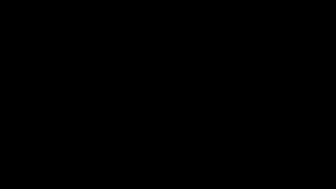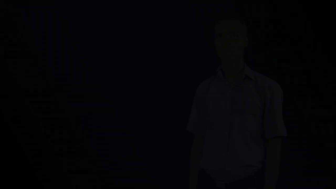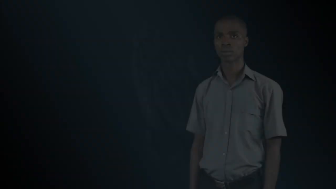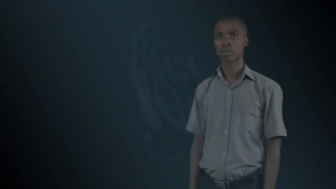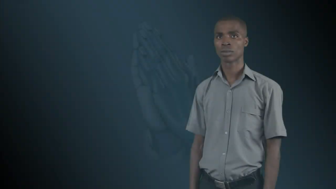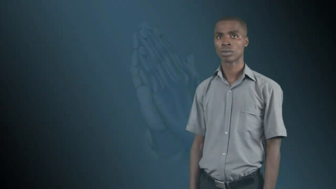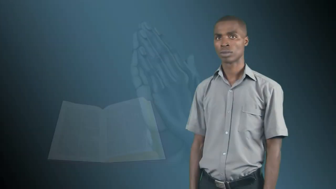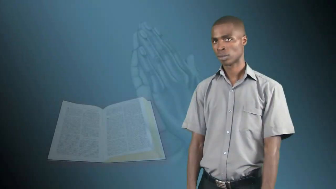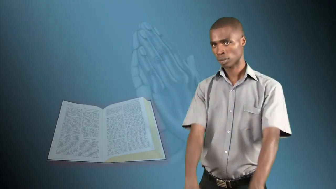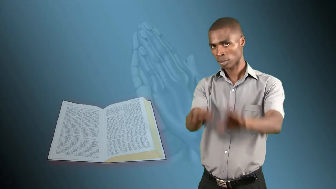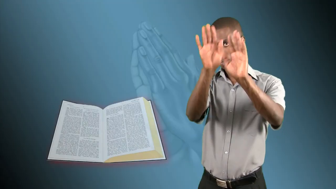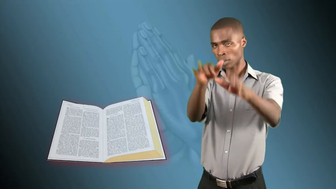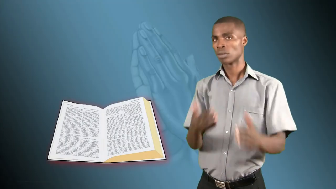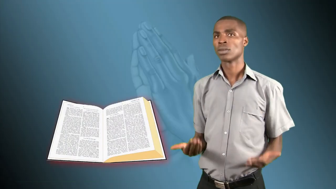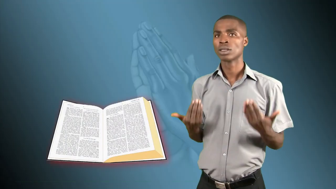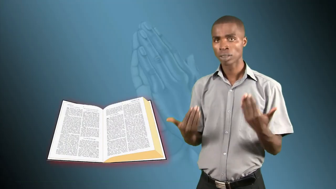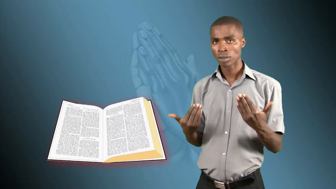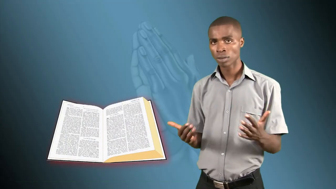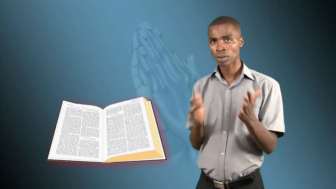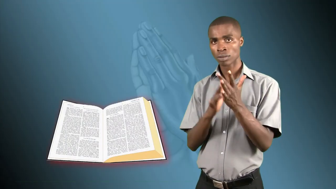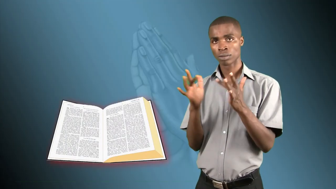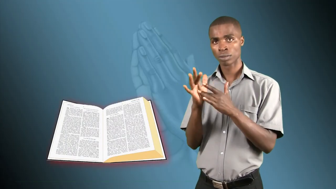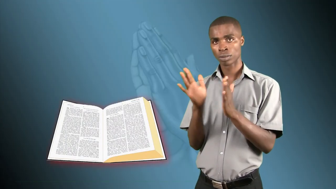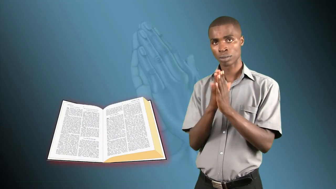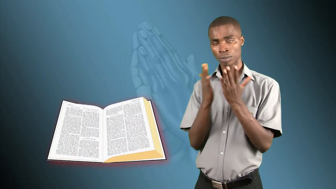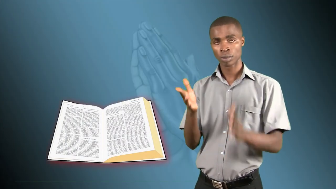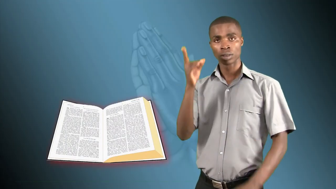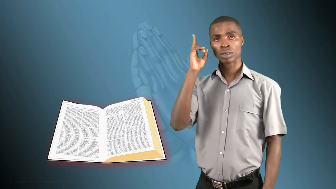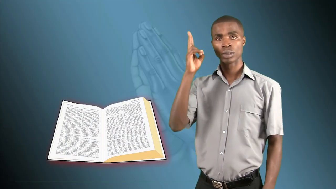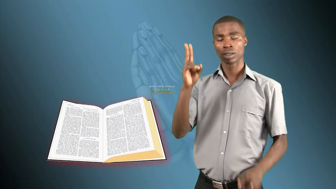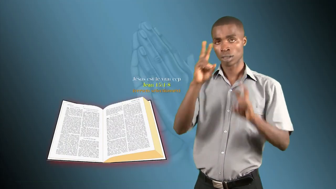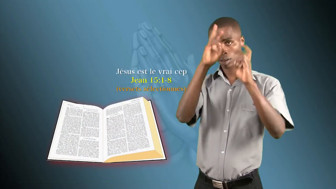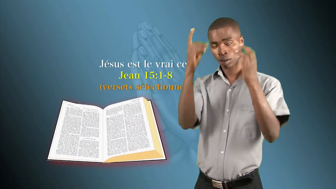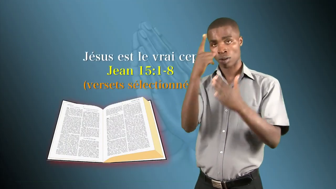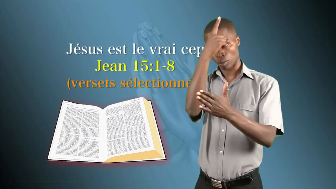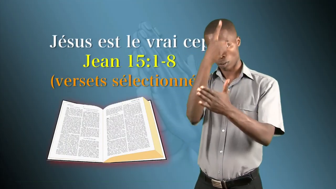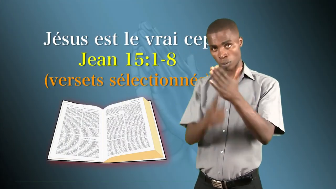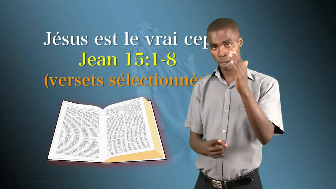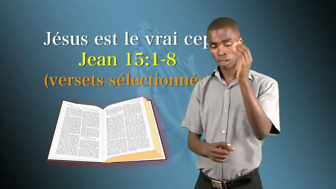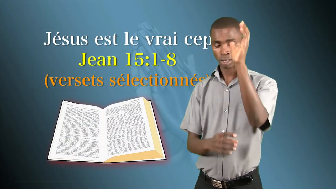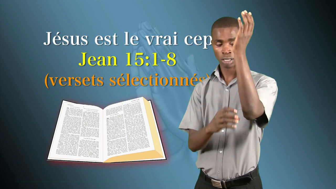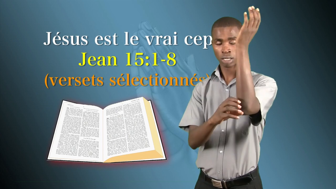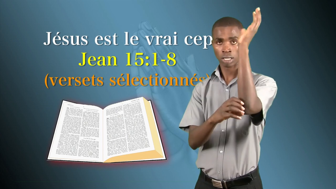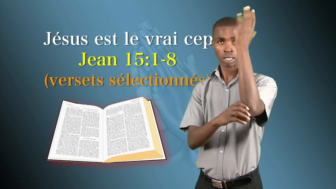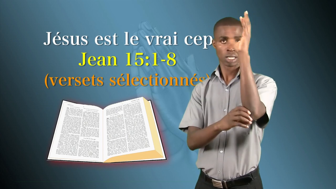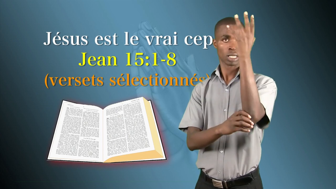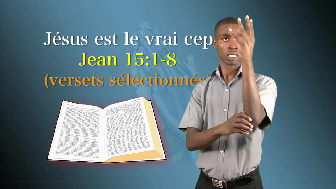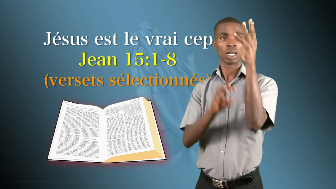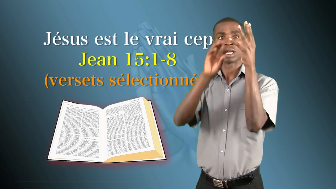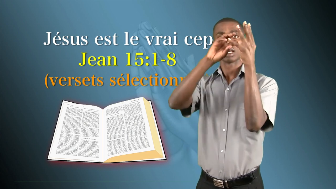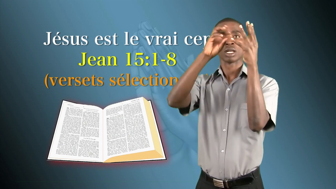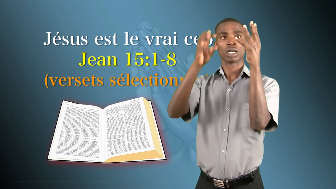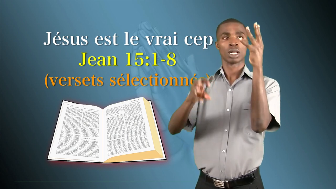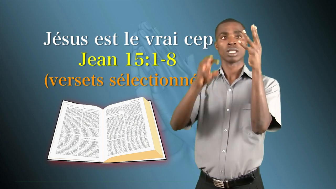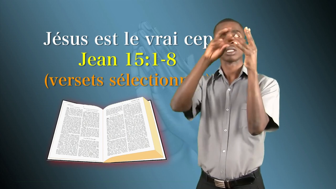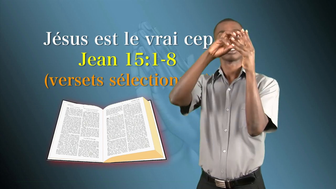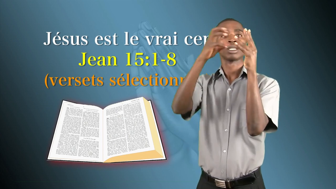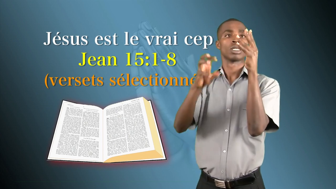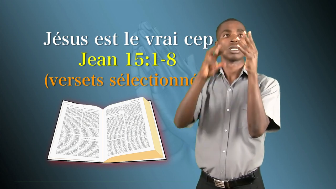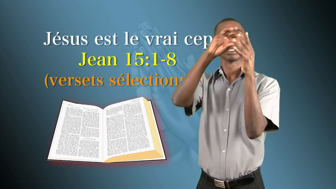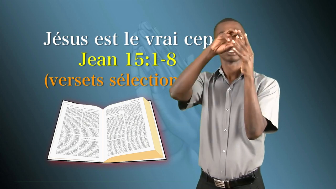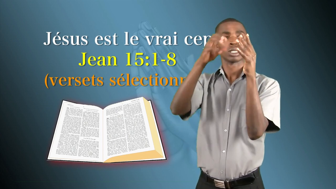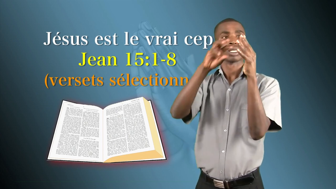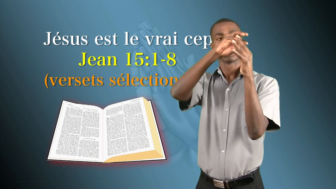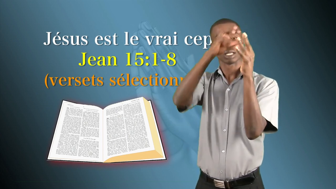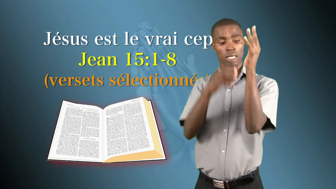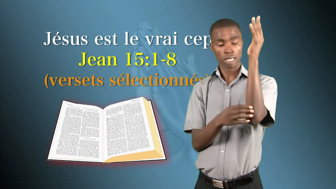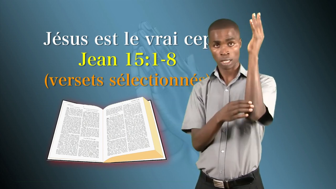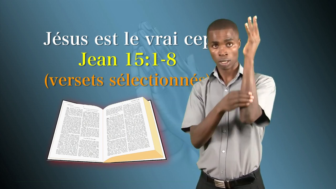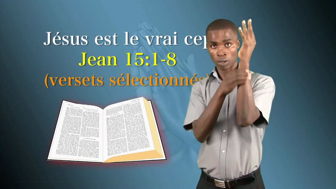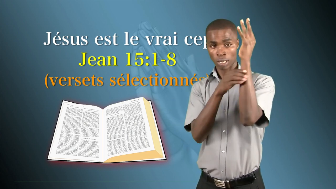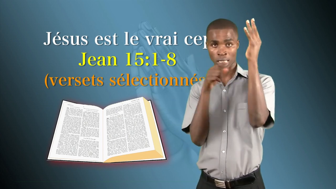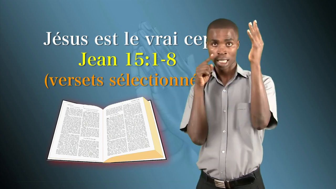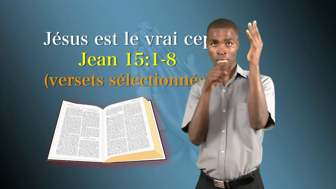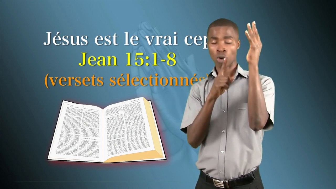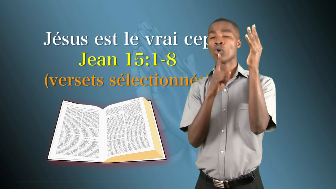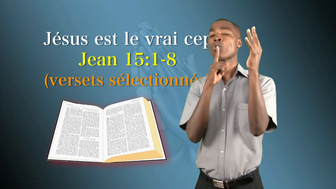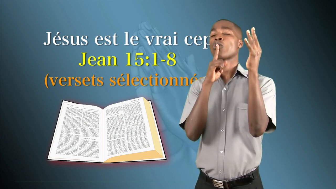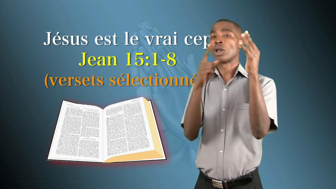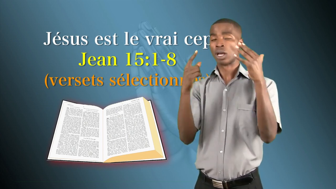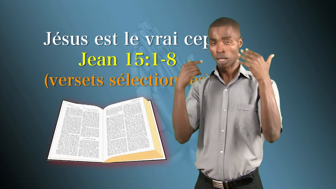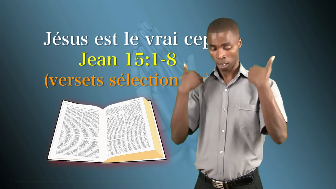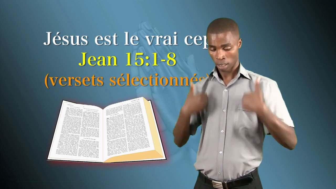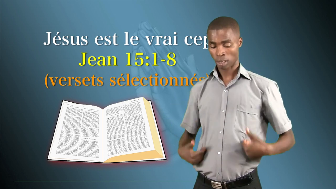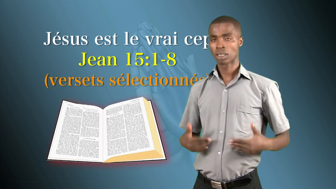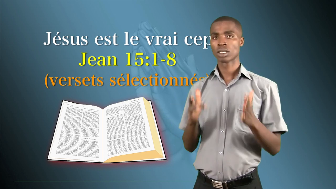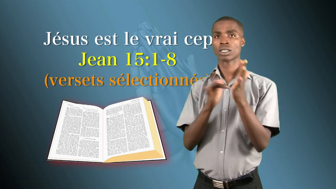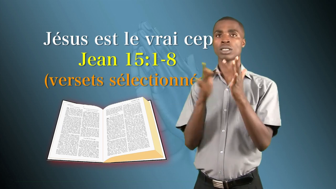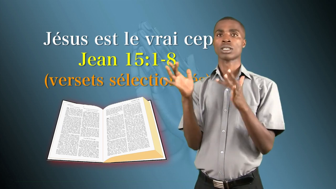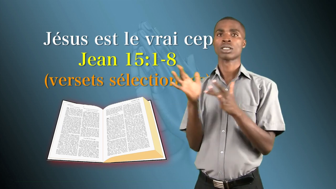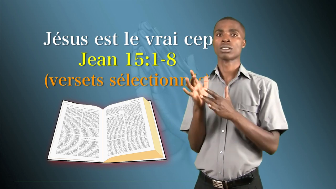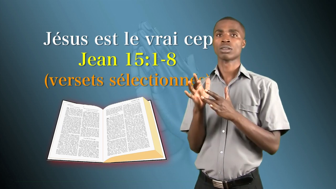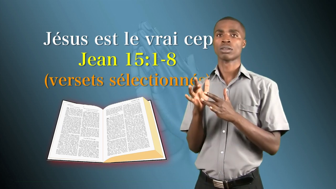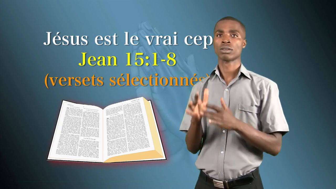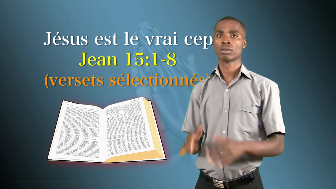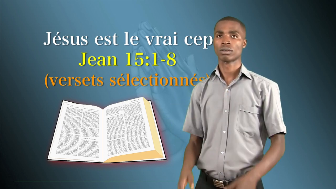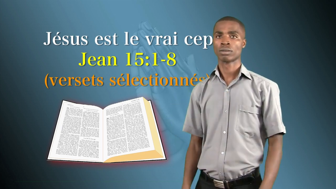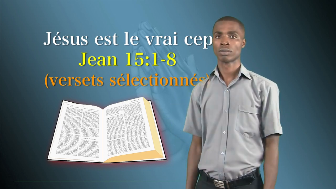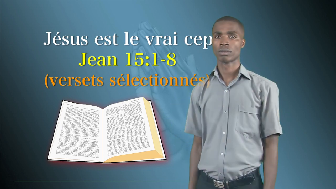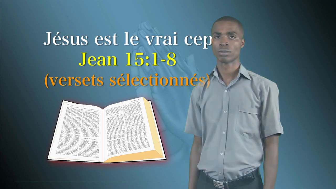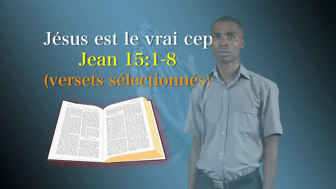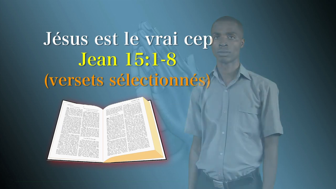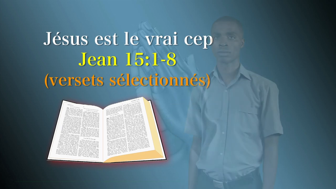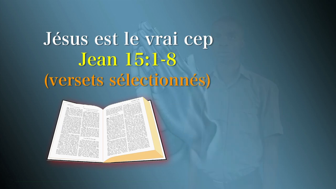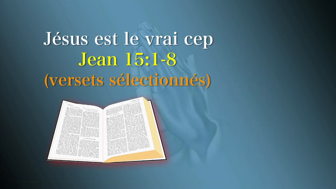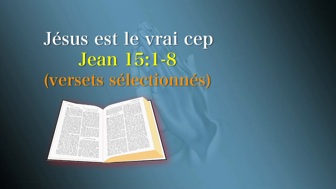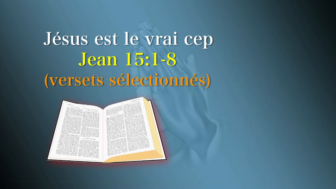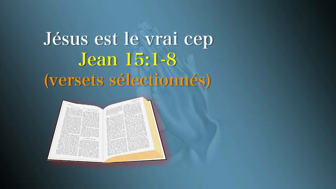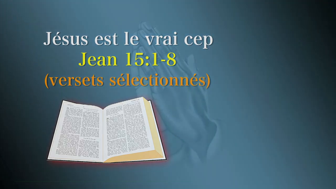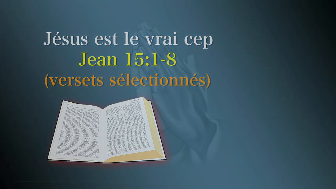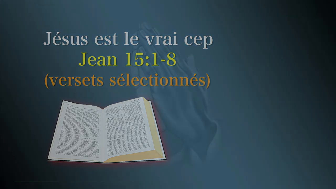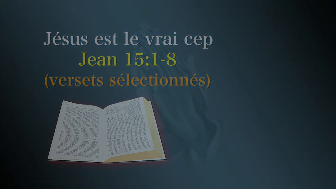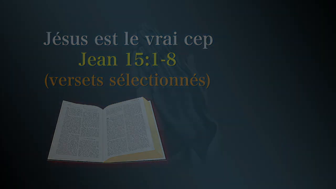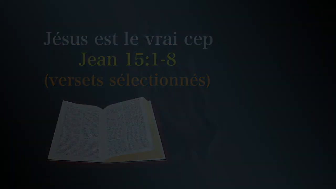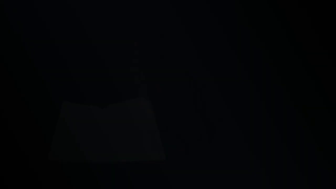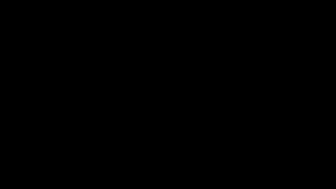Jésus est le vrai cep